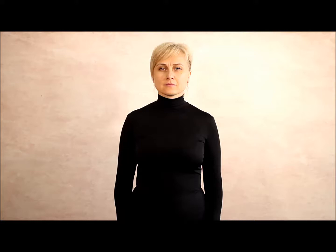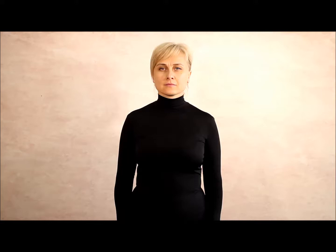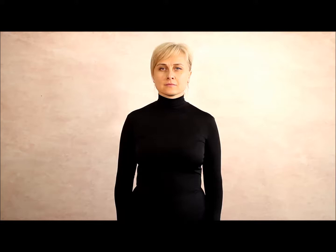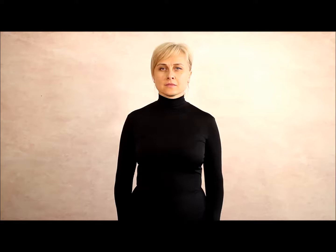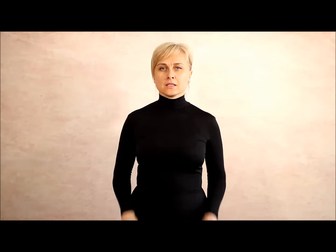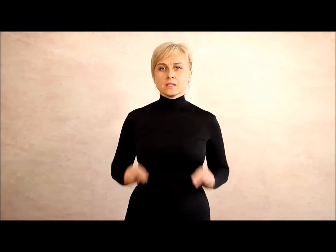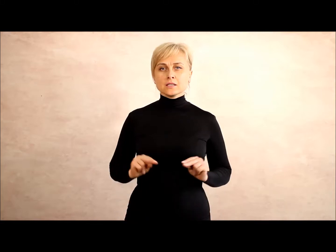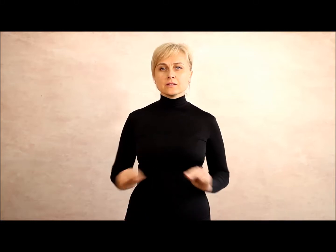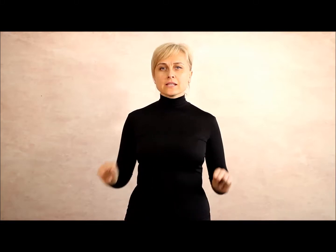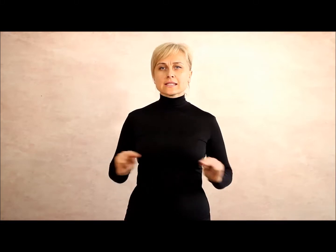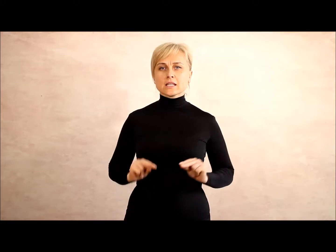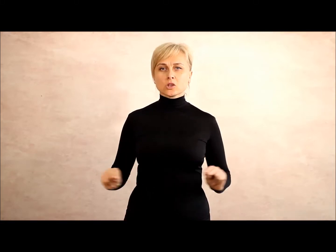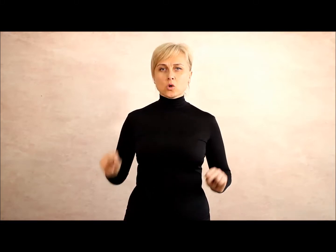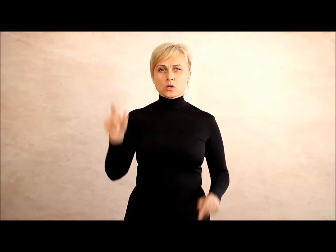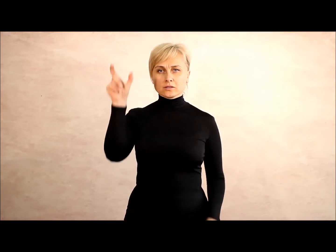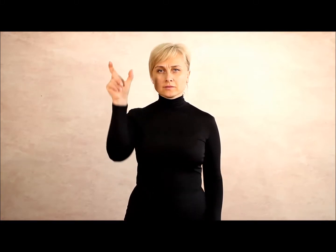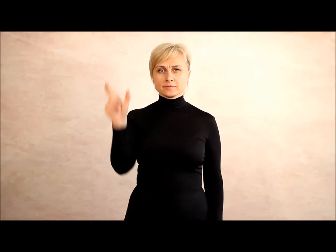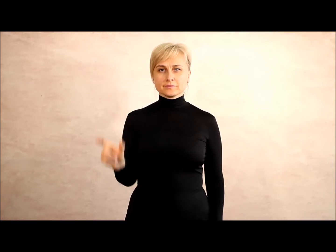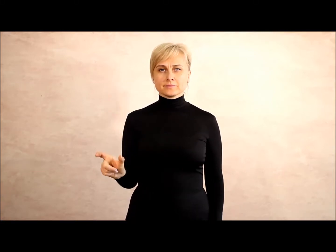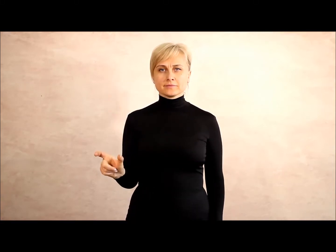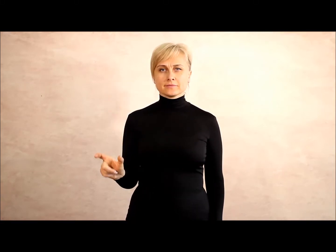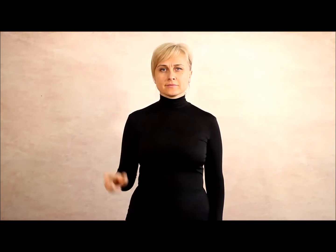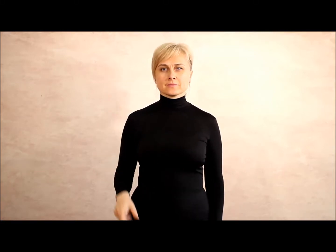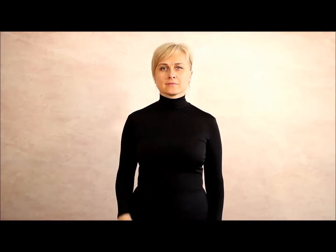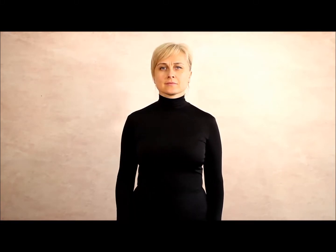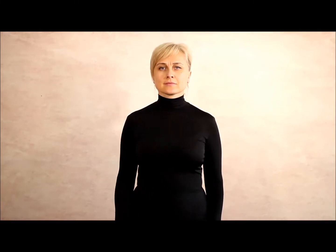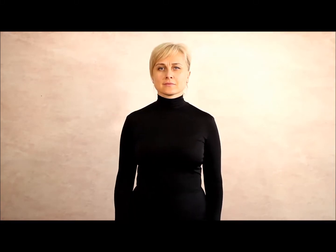Învățător